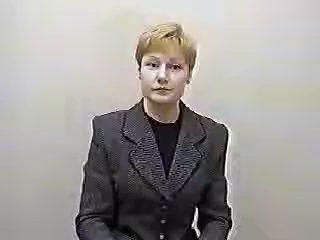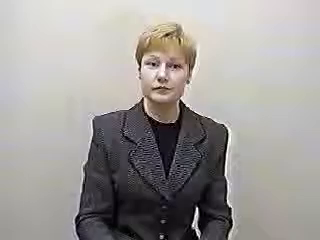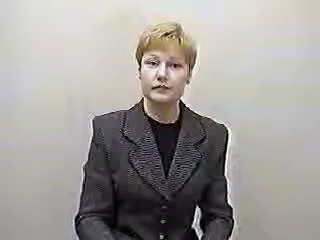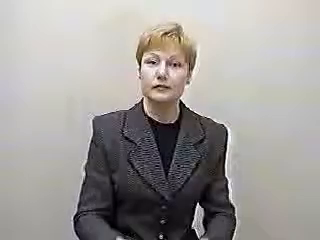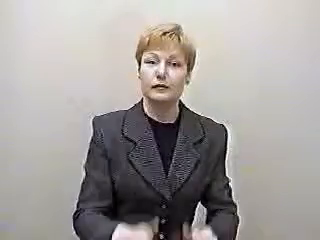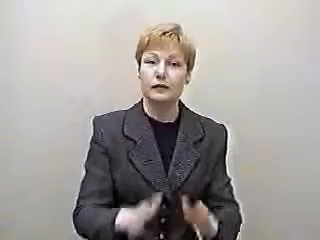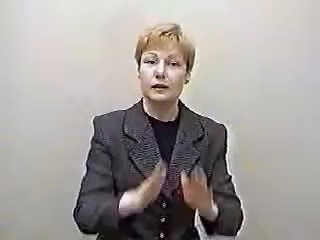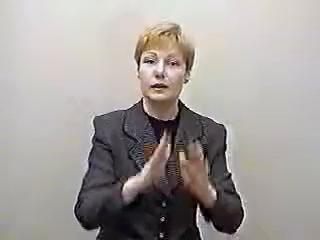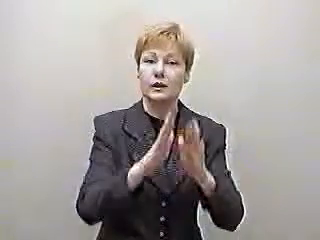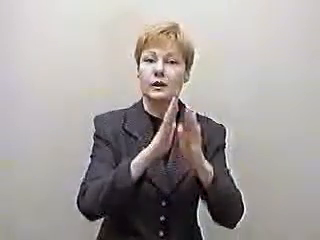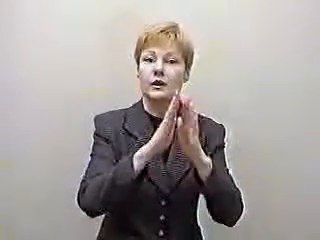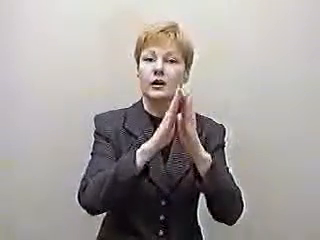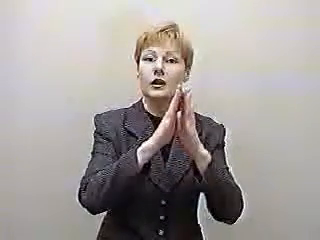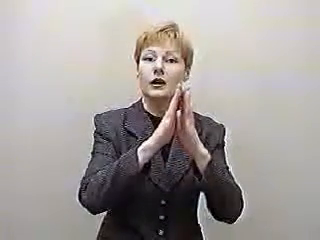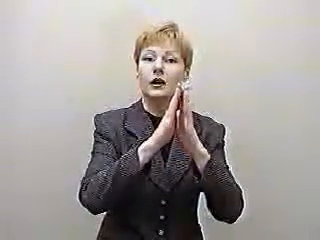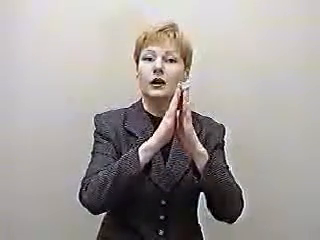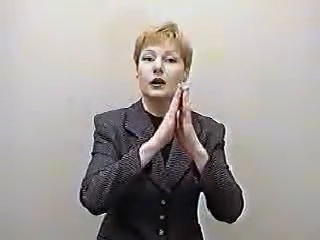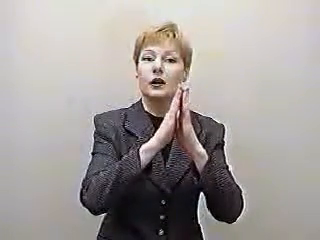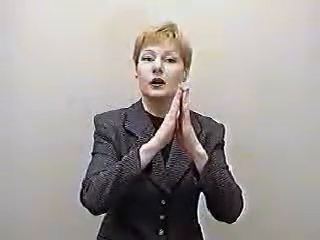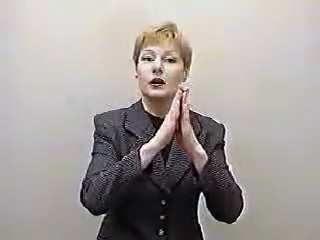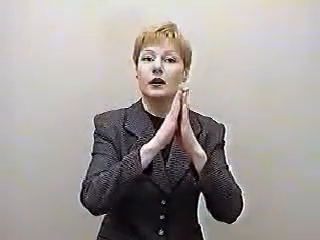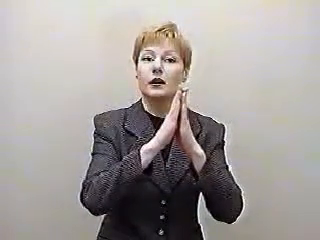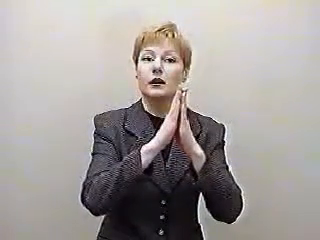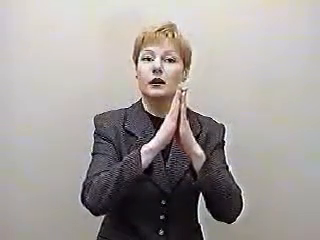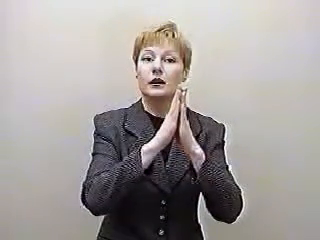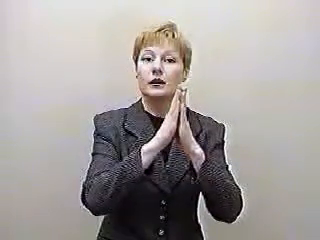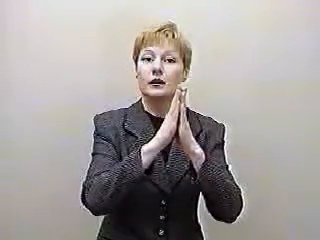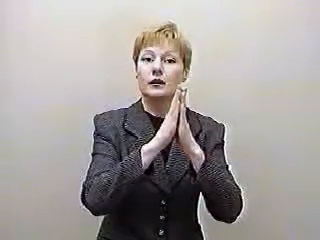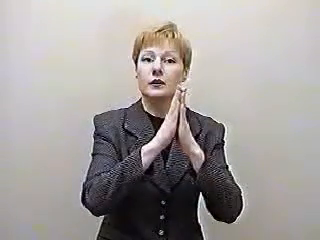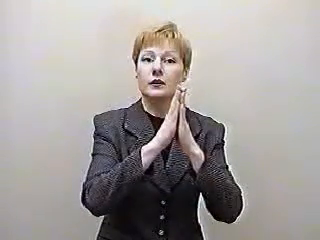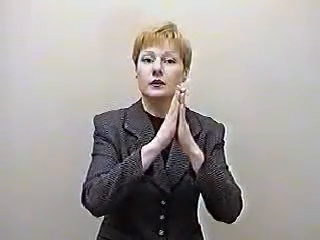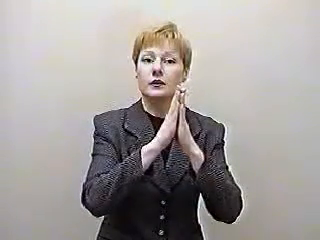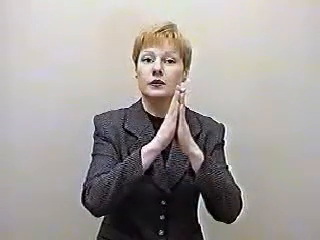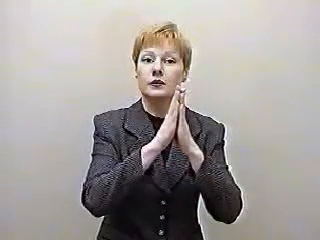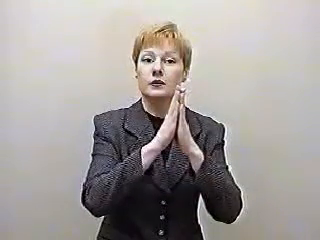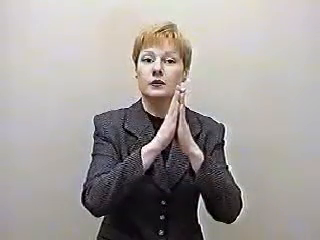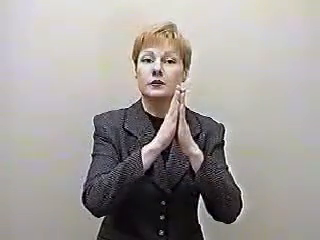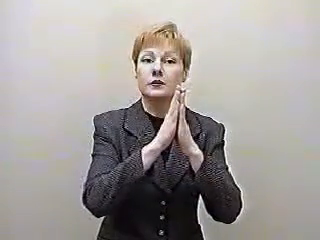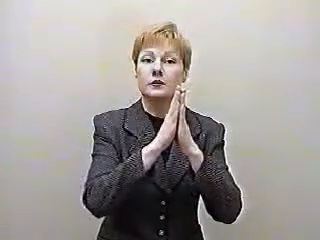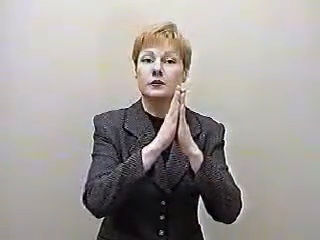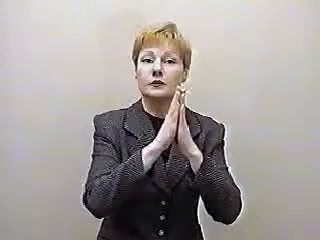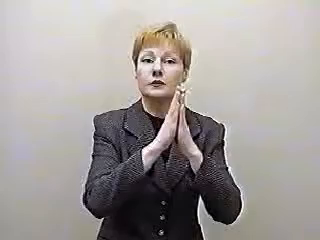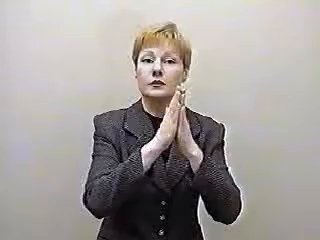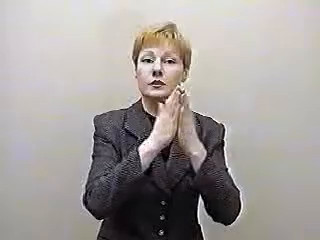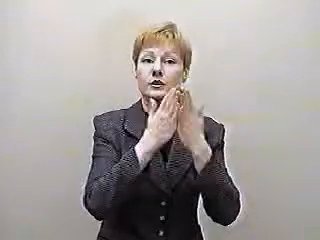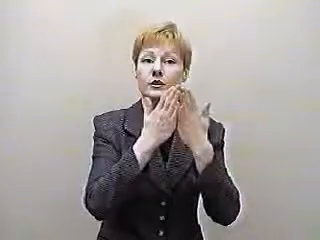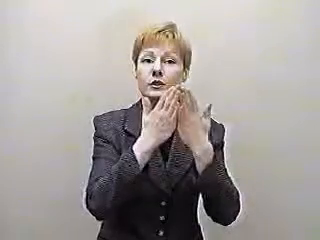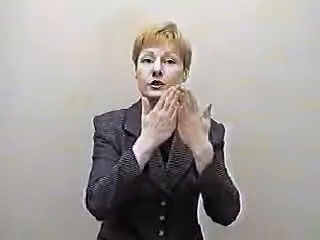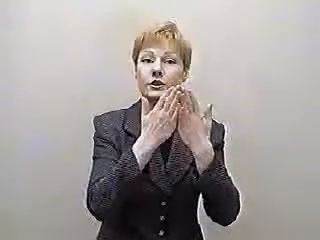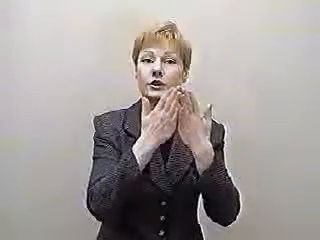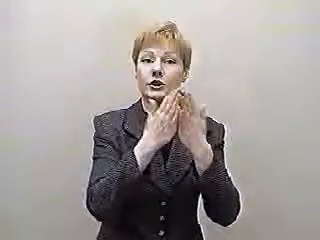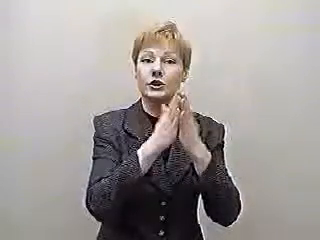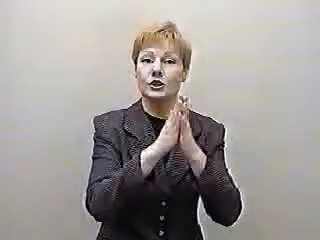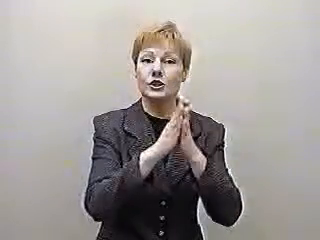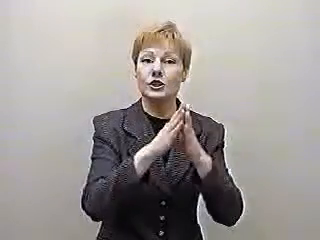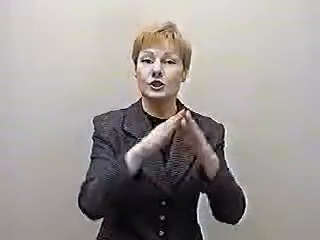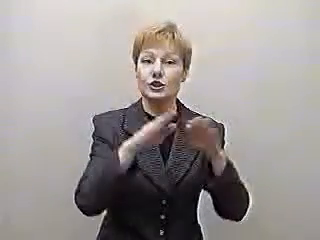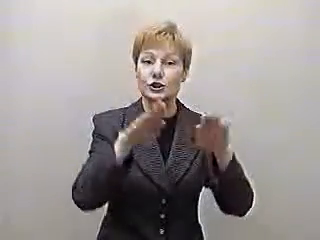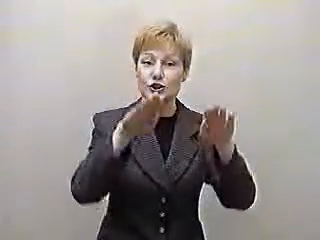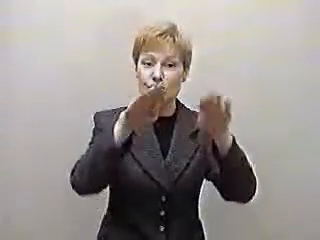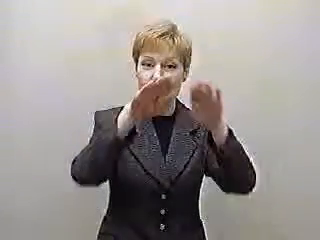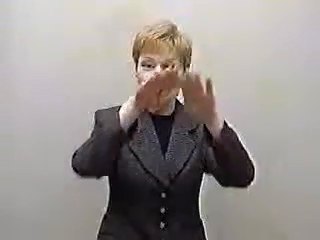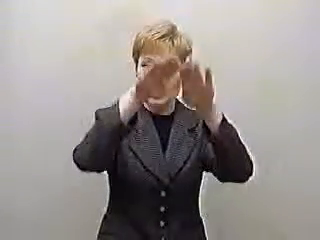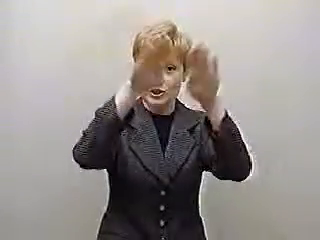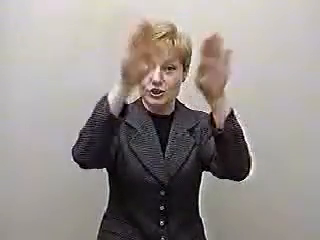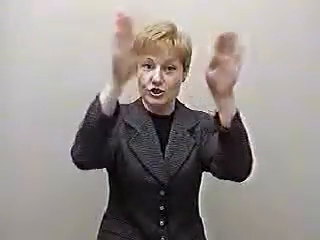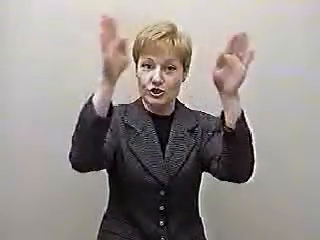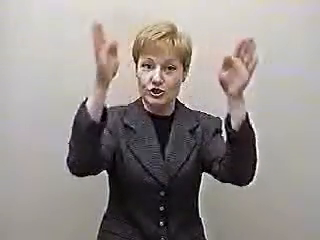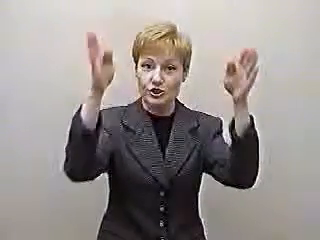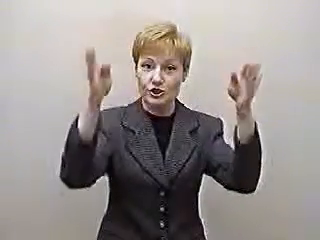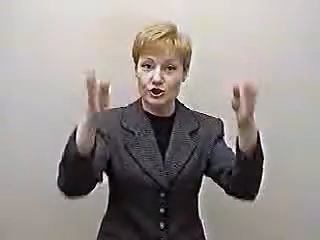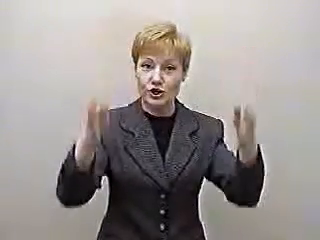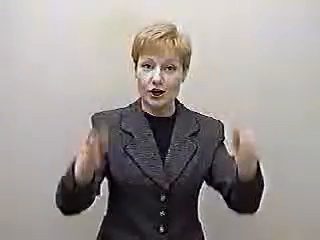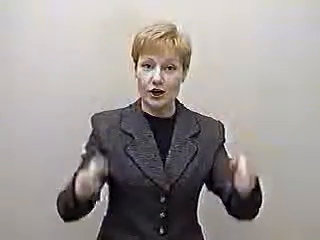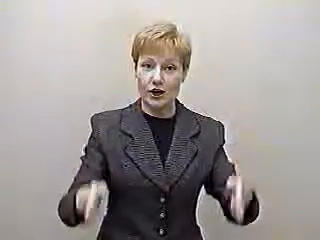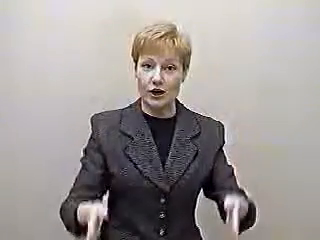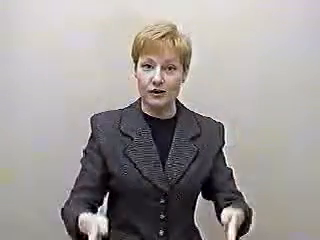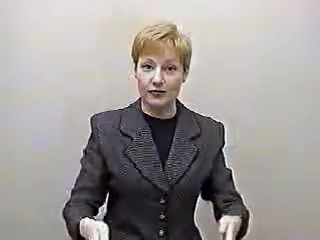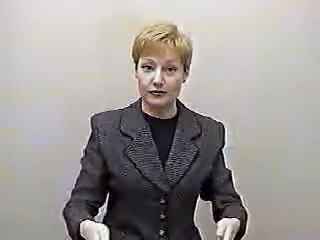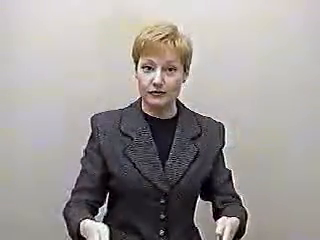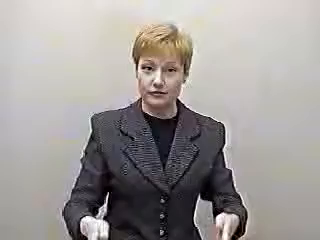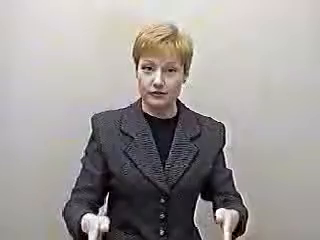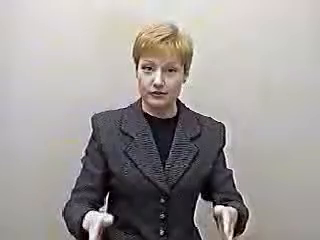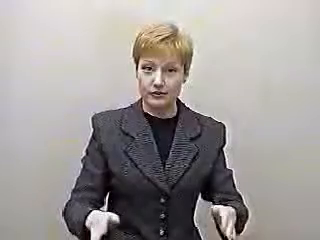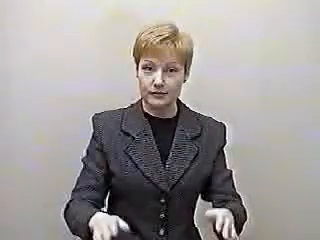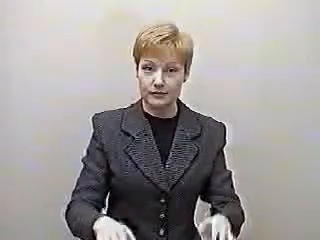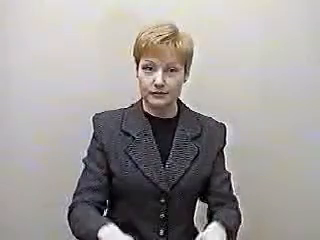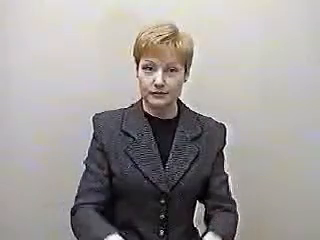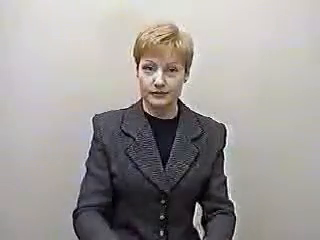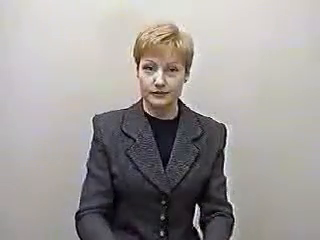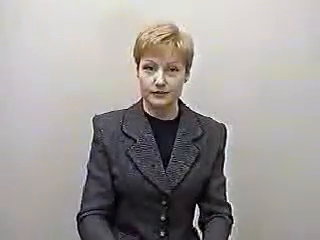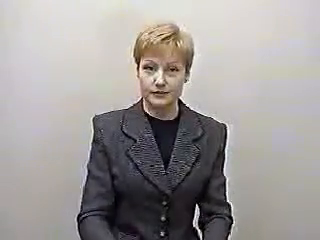книжный шкаф